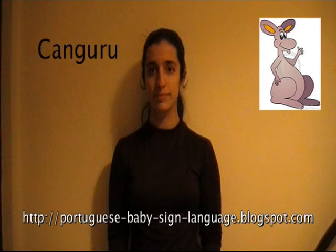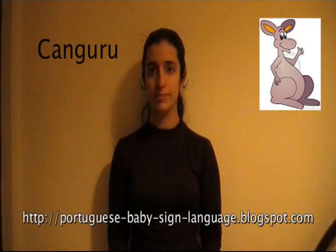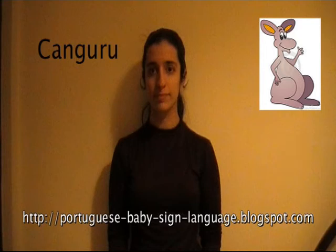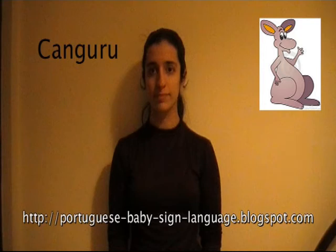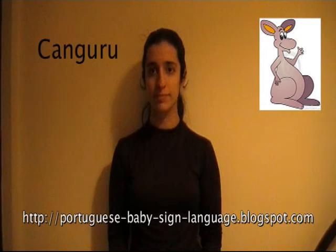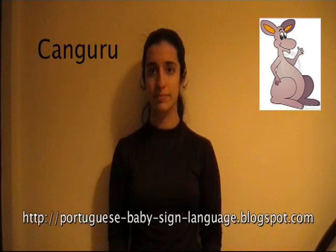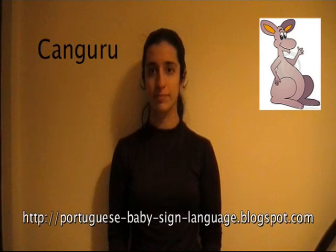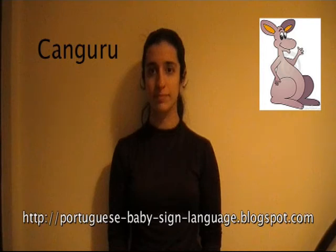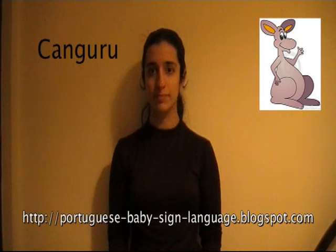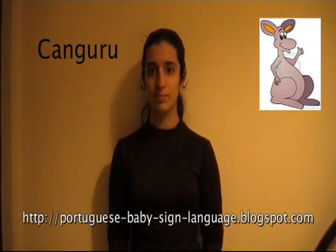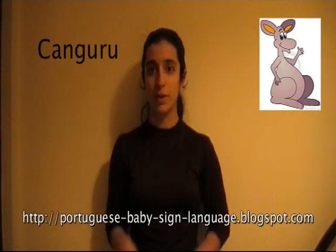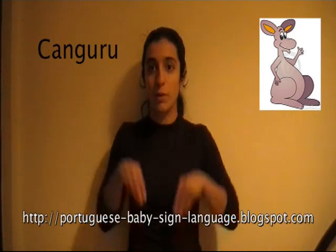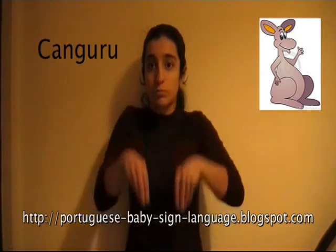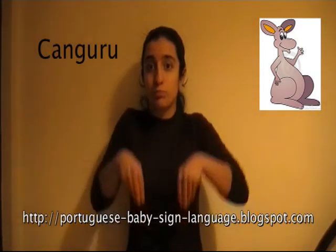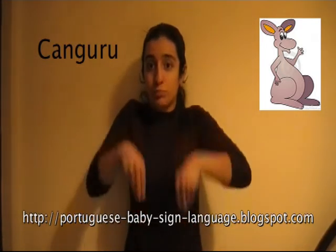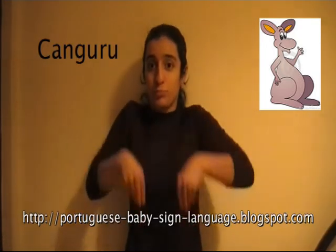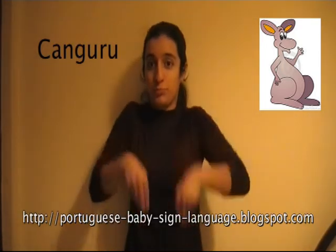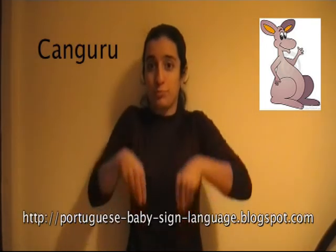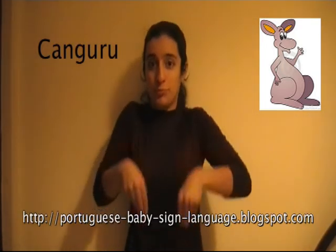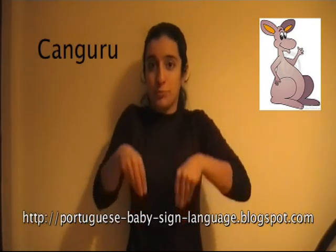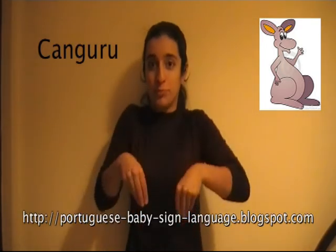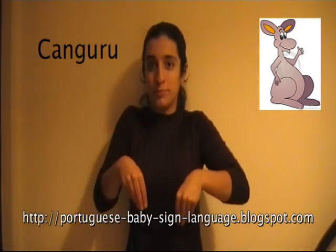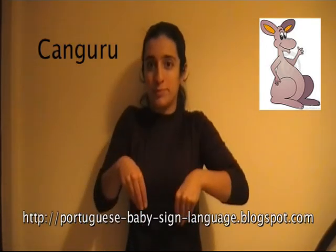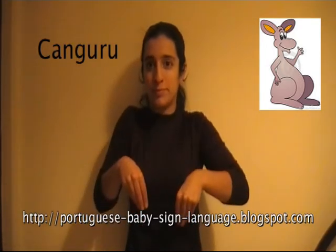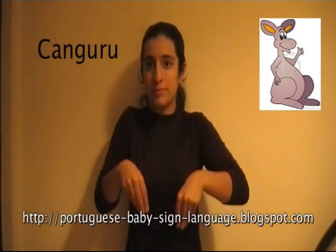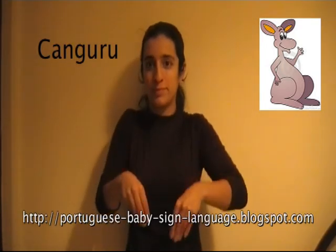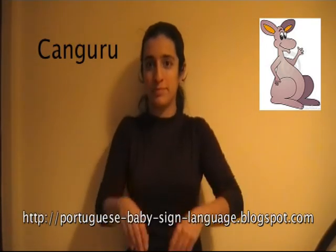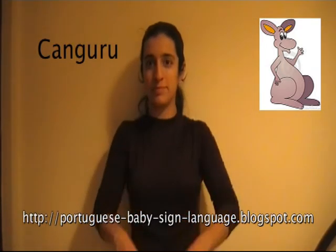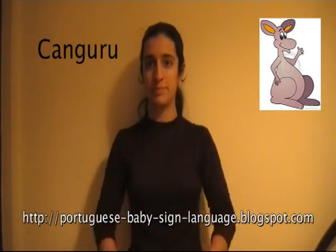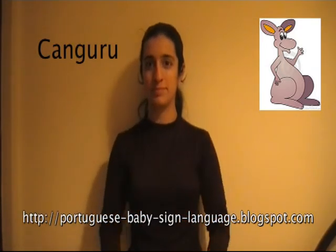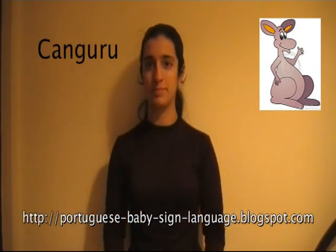canguru